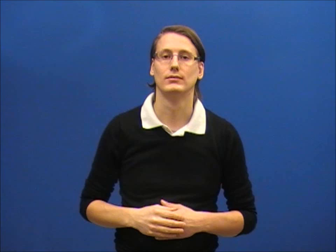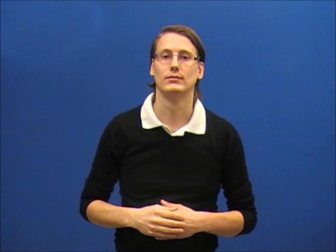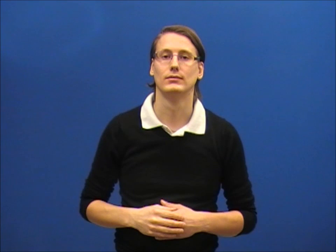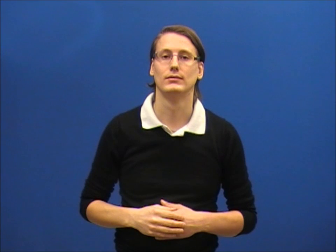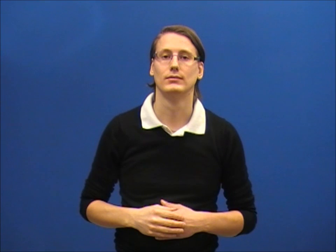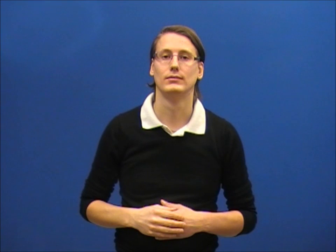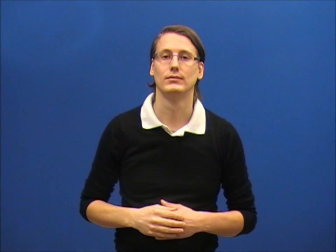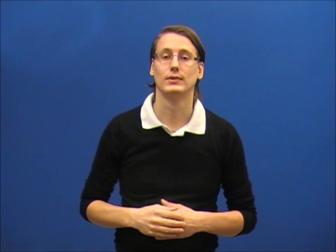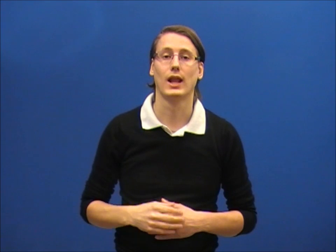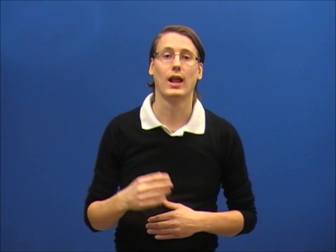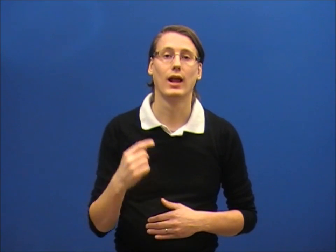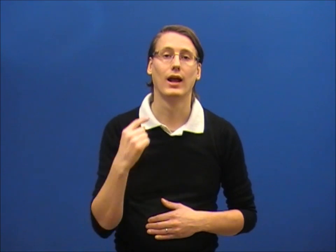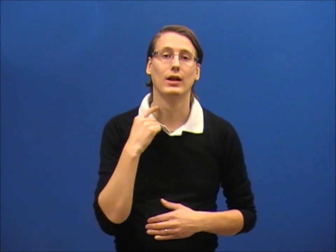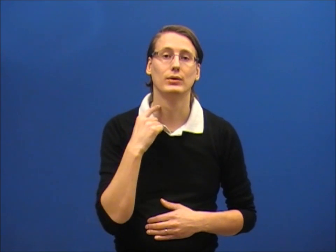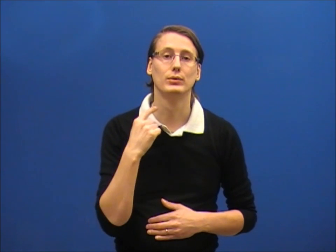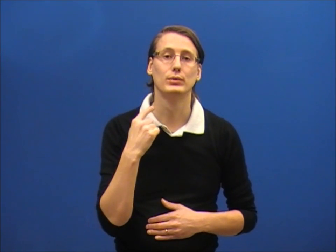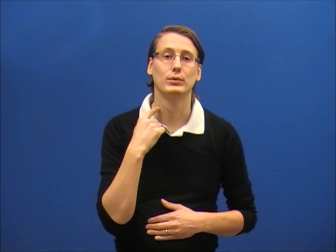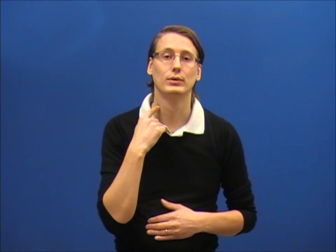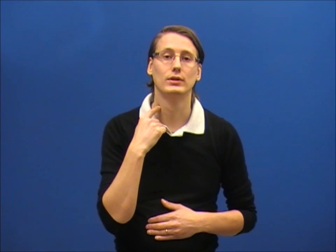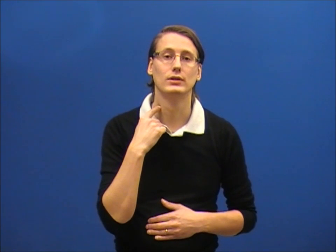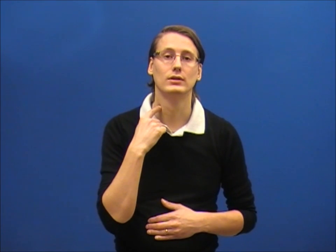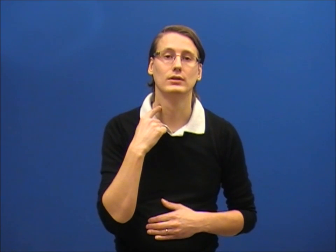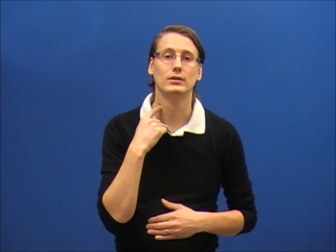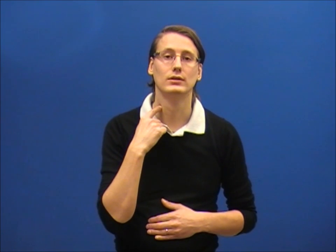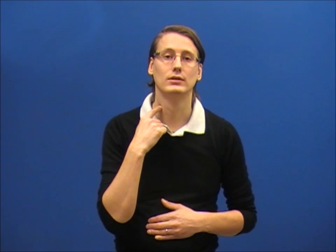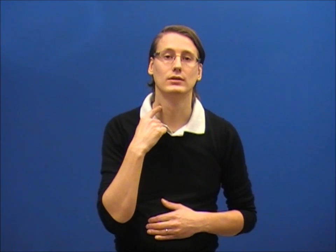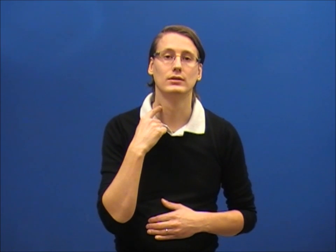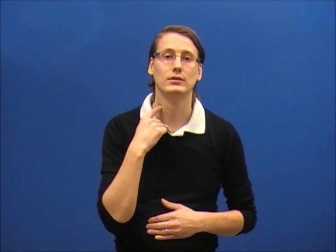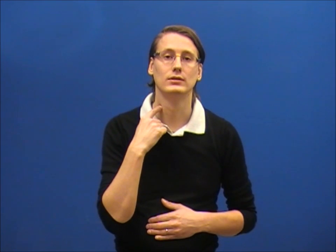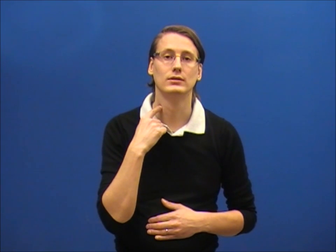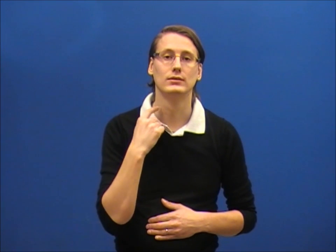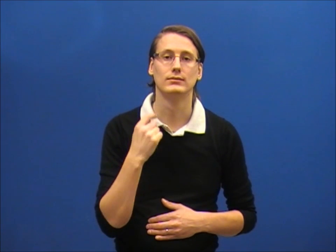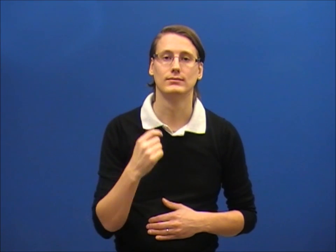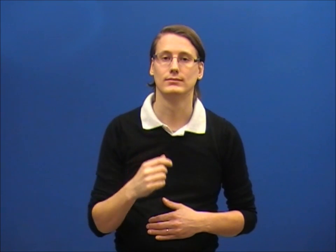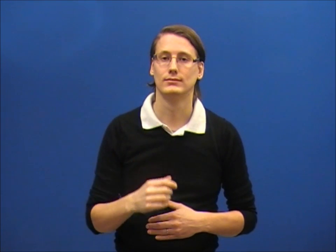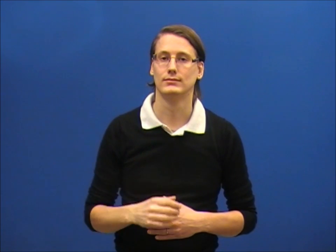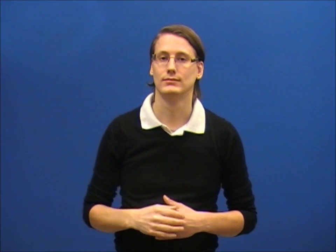AUGUSTI